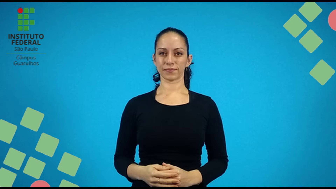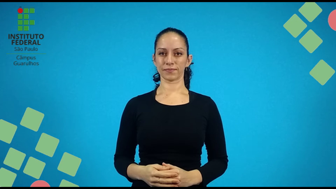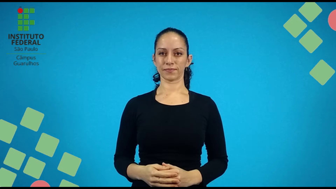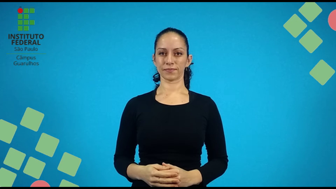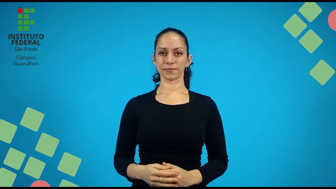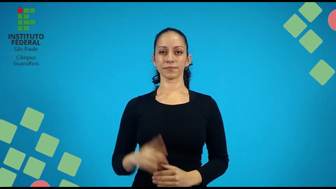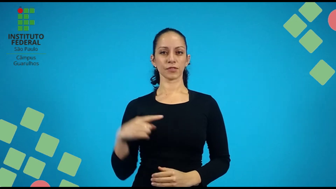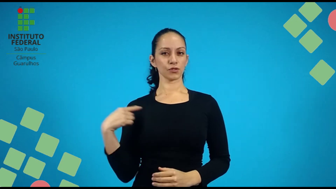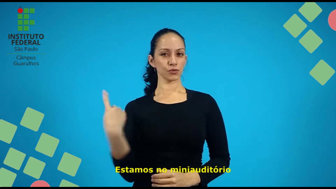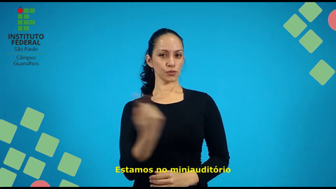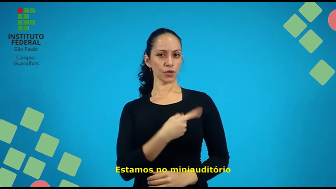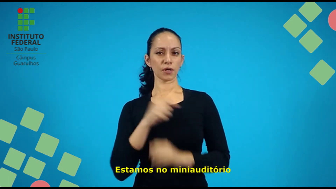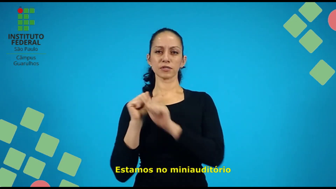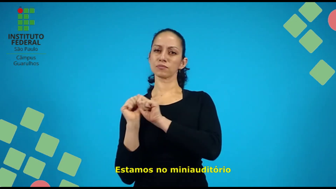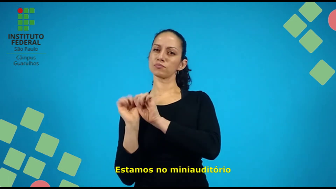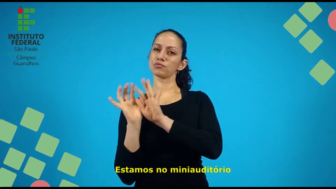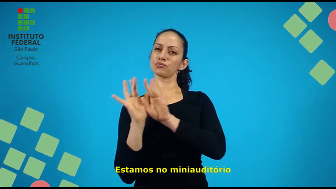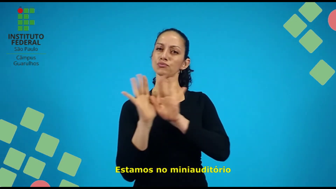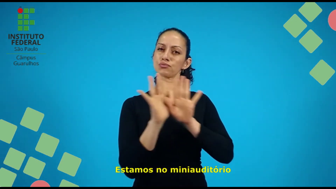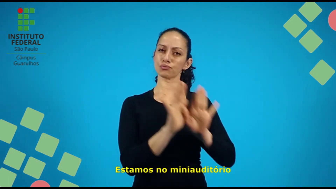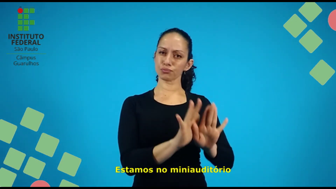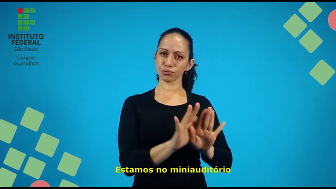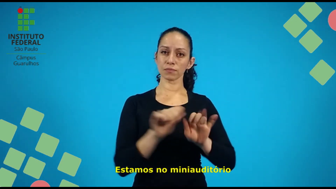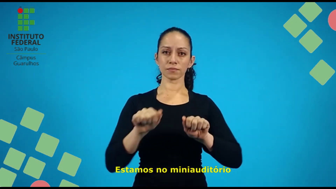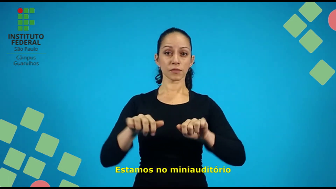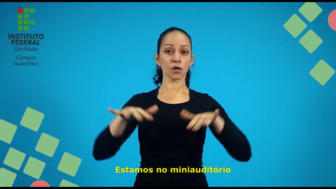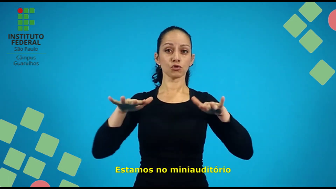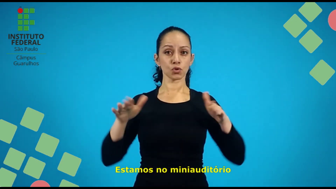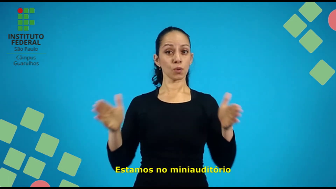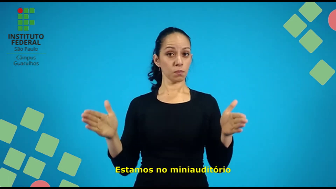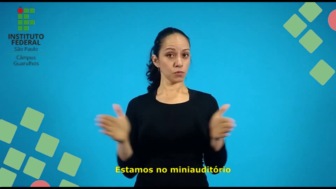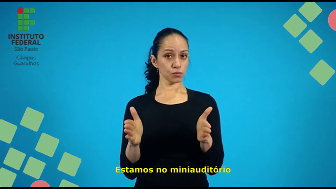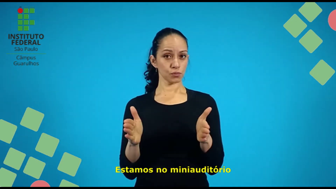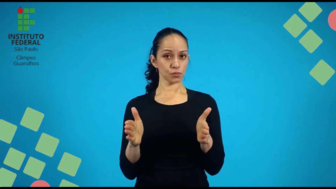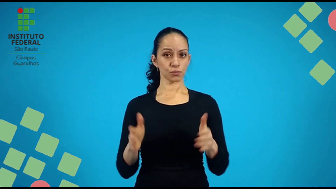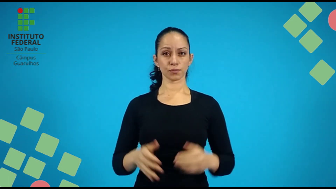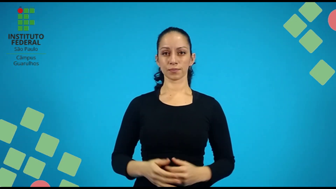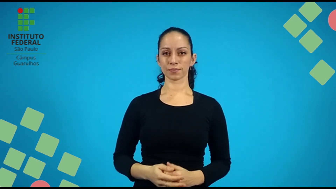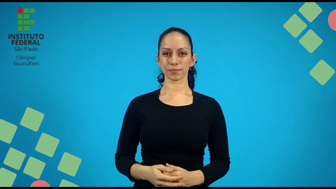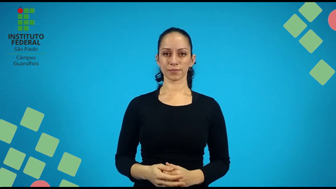Estamos no miniauditório